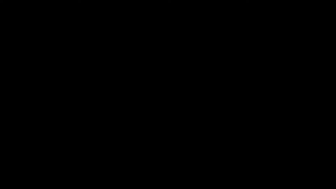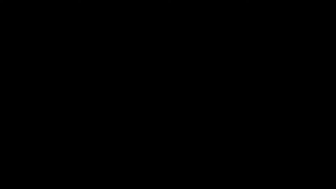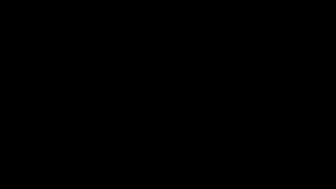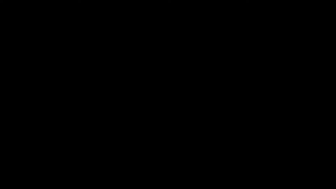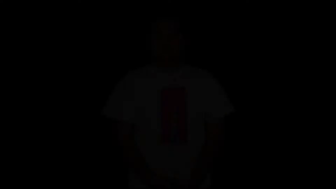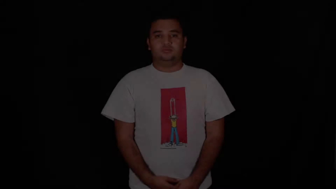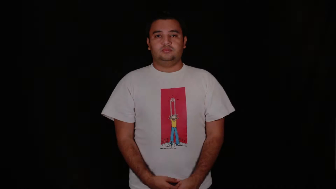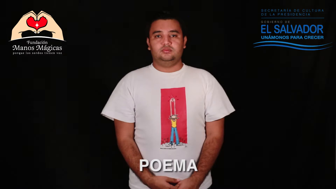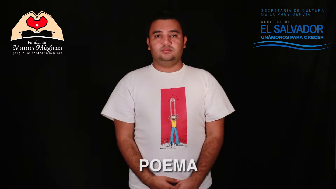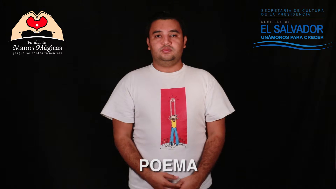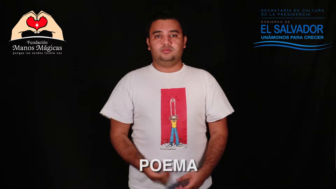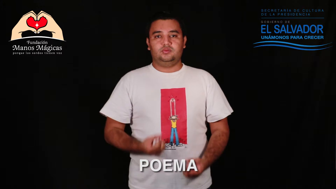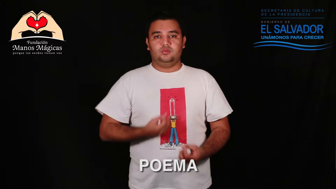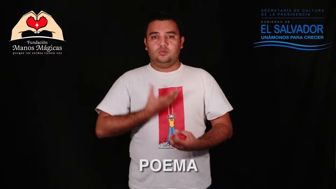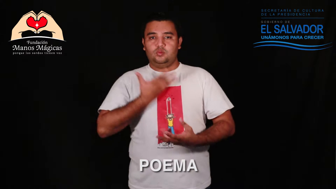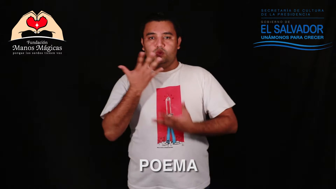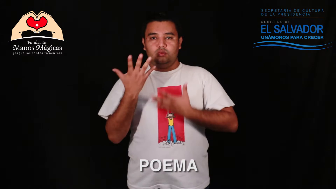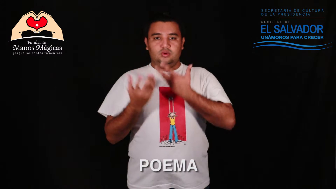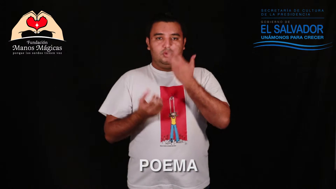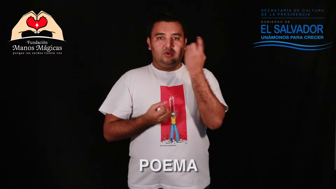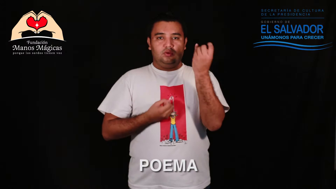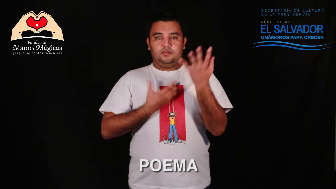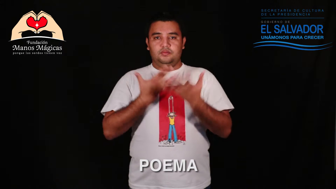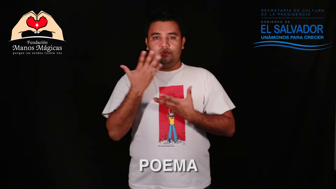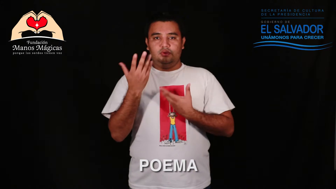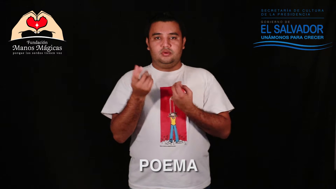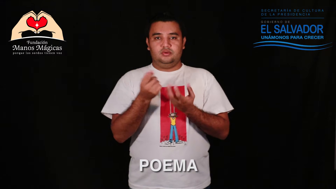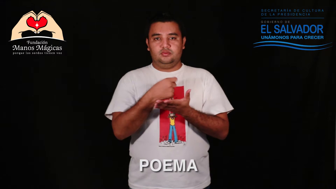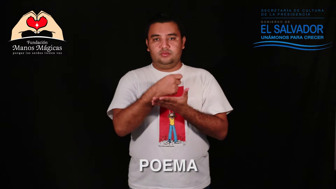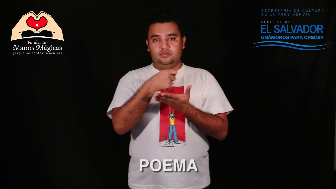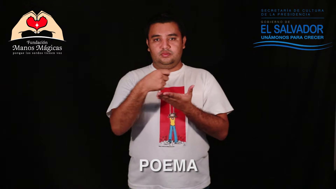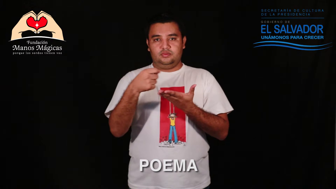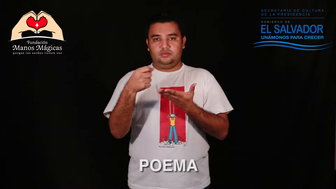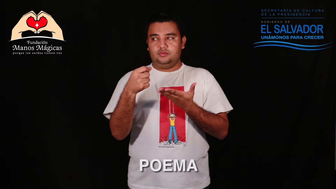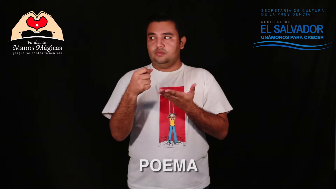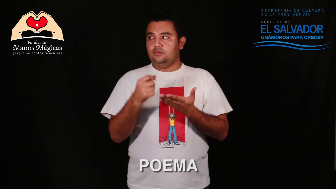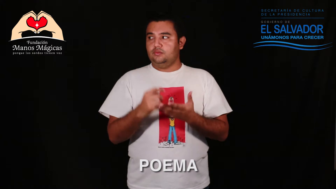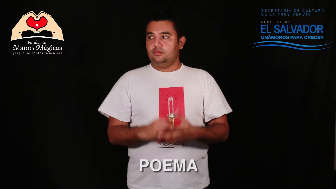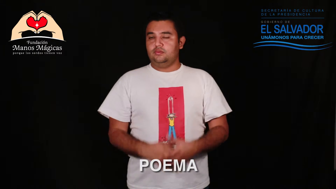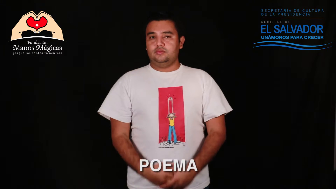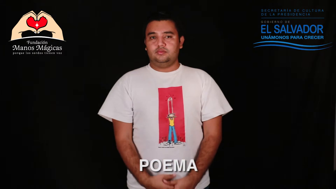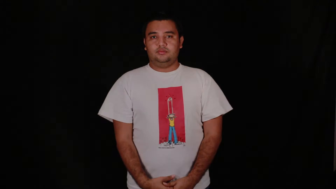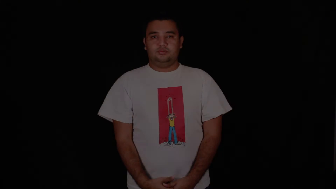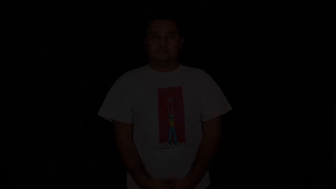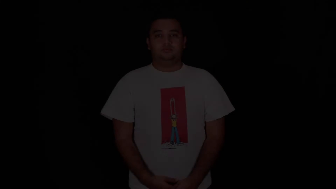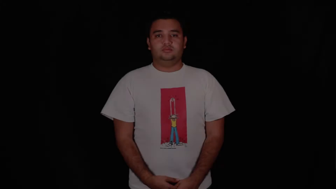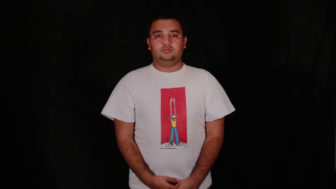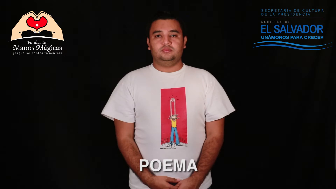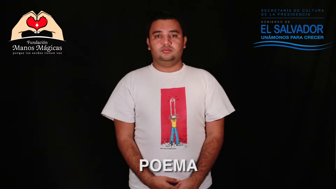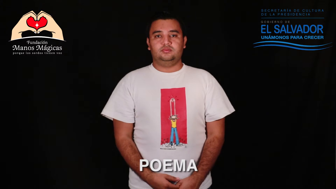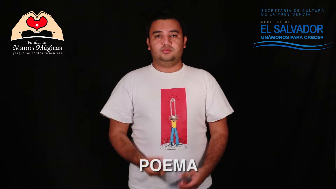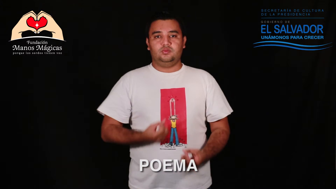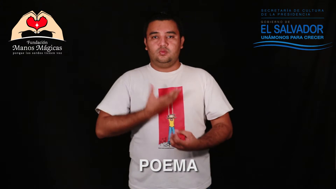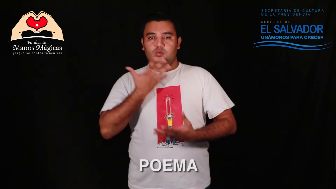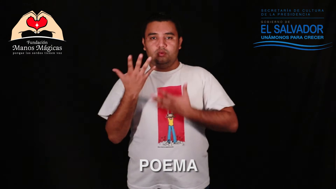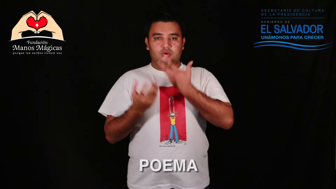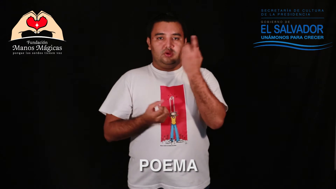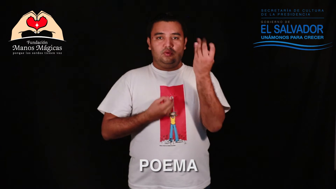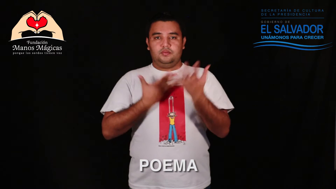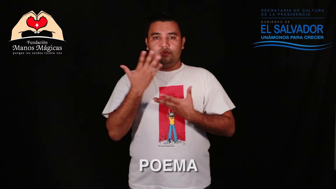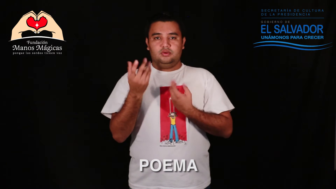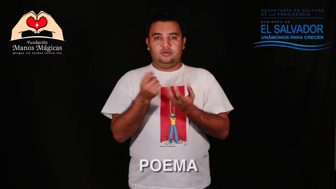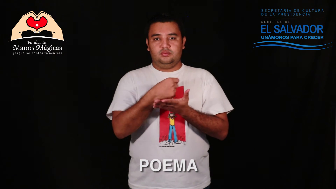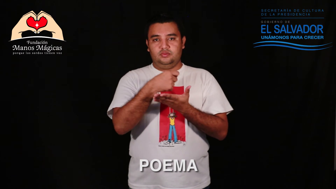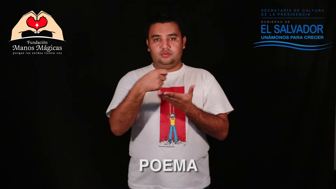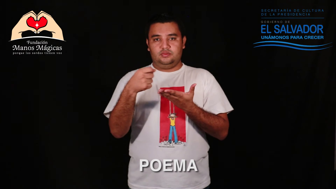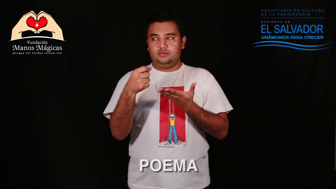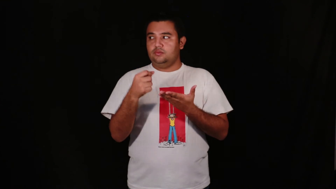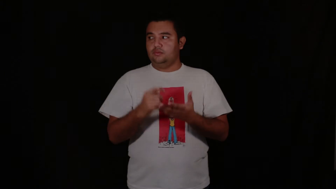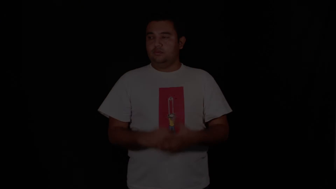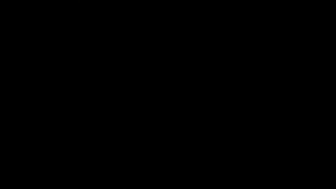Poema